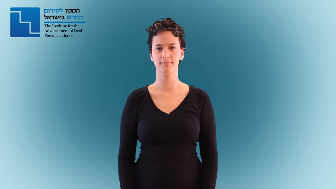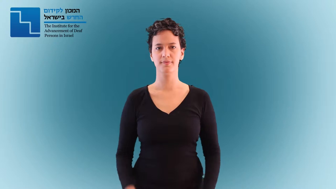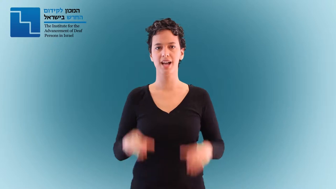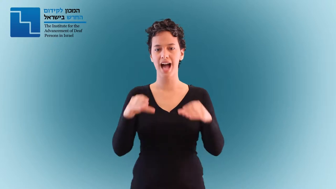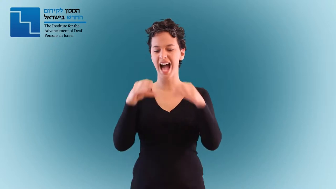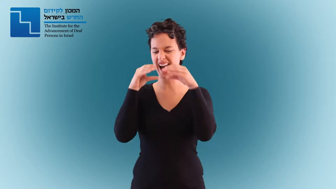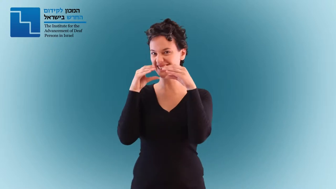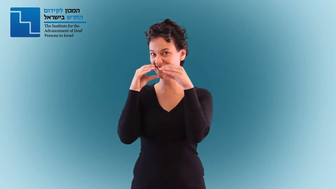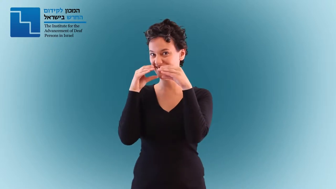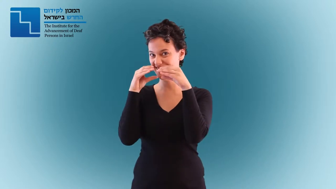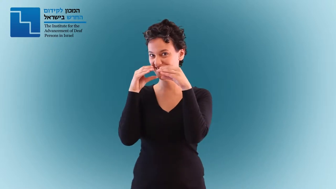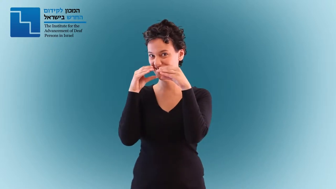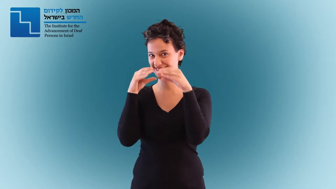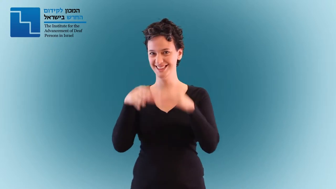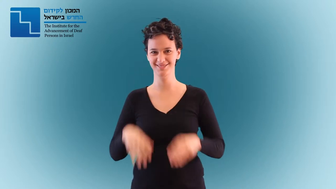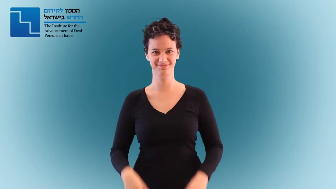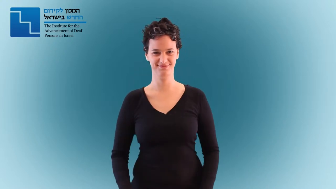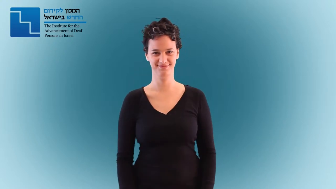סנדוויץ' / כריך